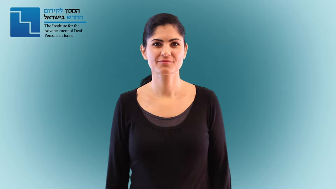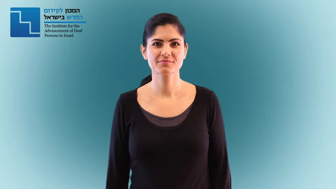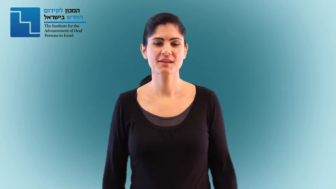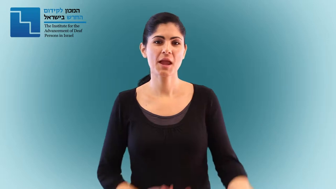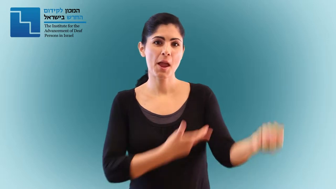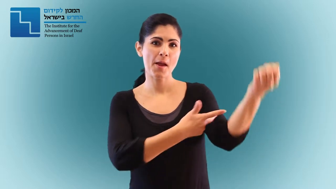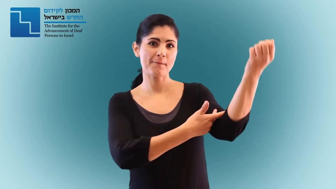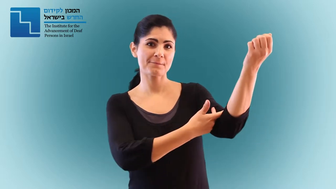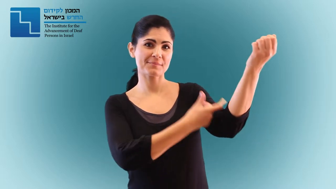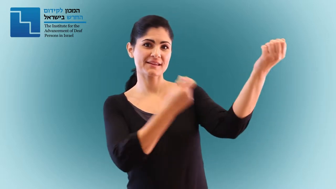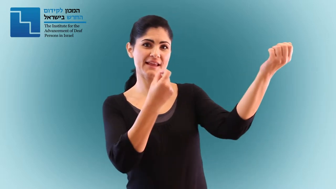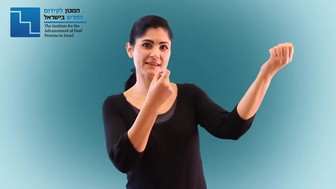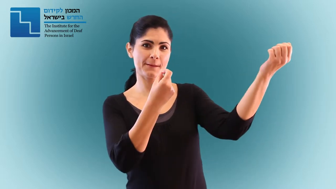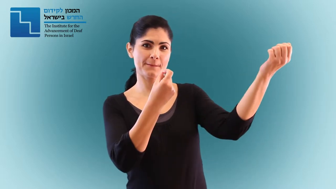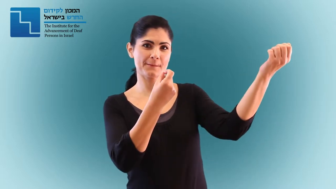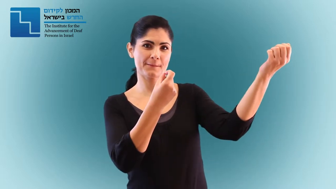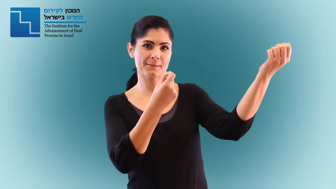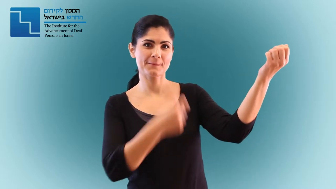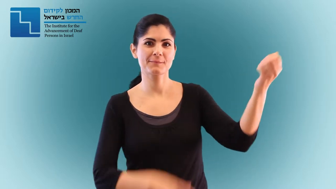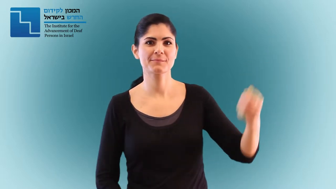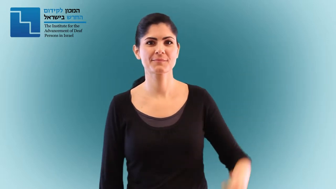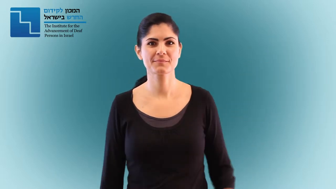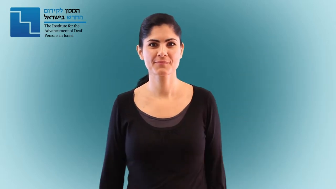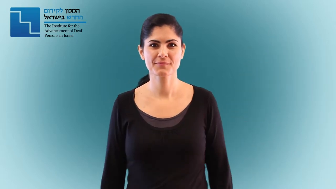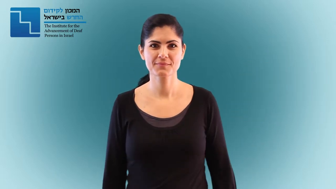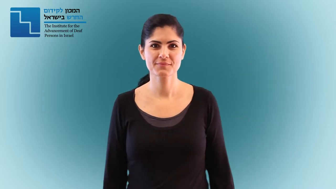בדיקת דם